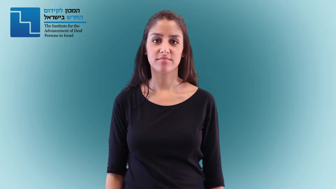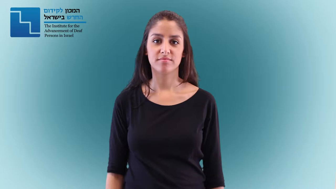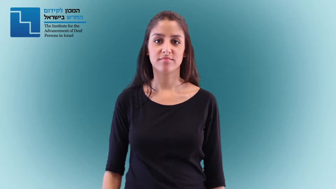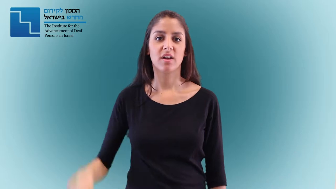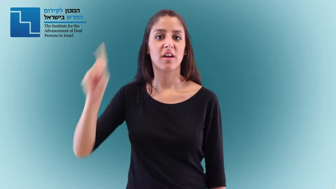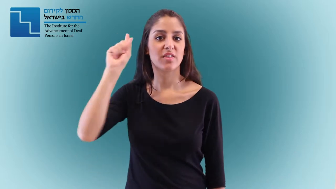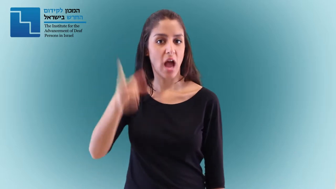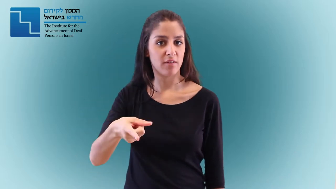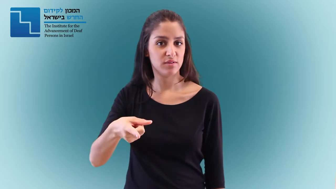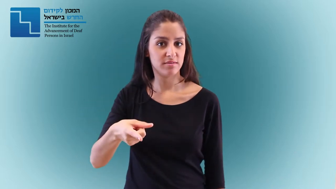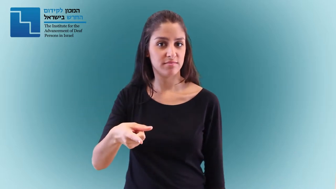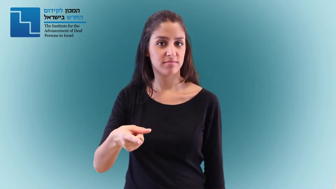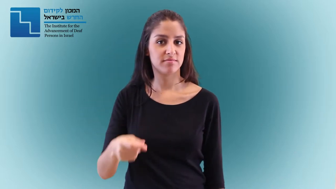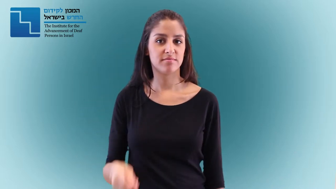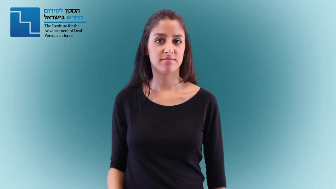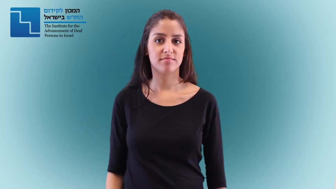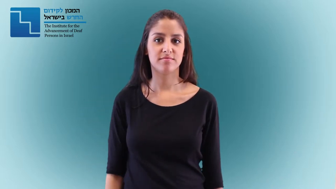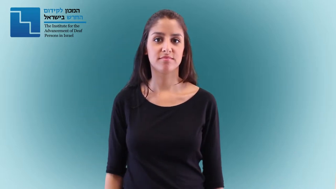להתחייב